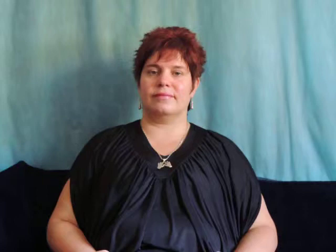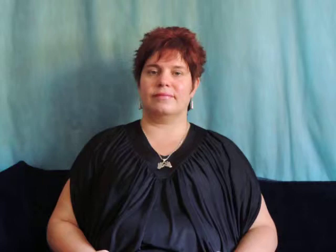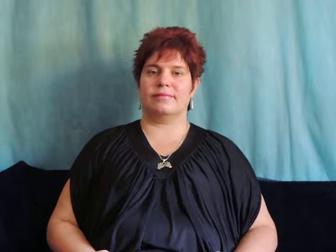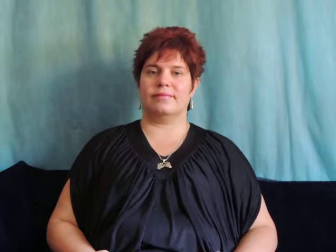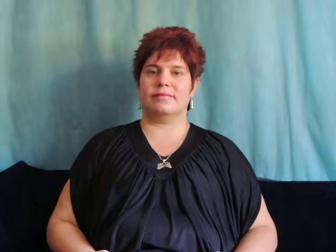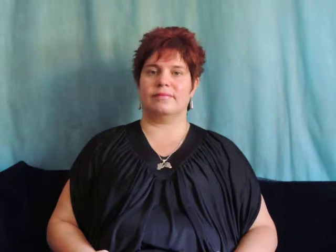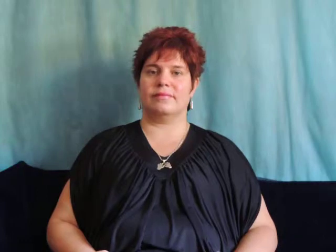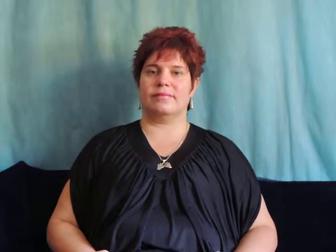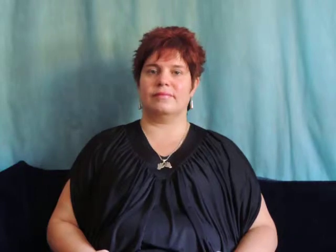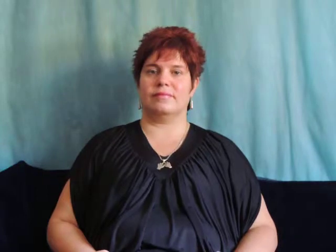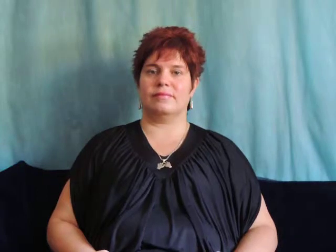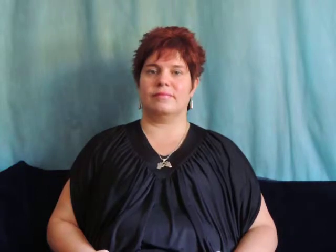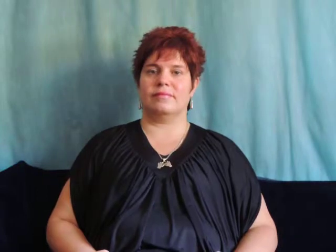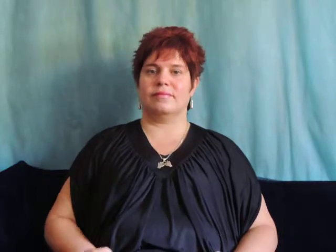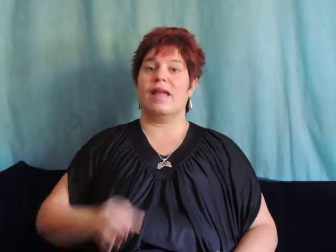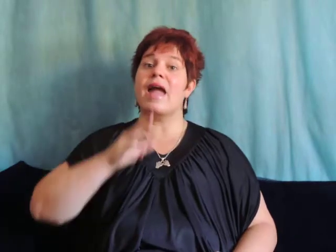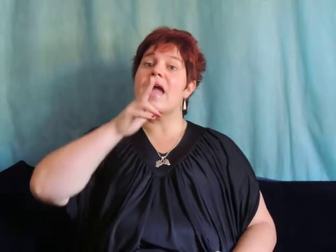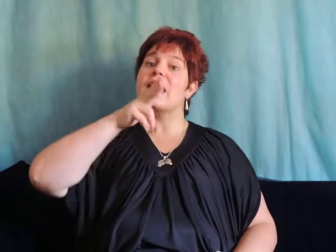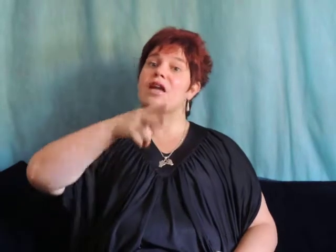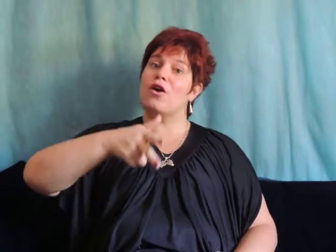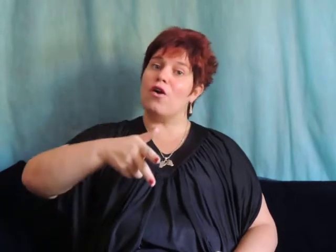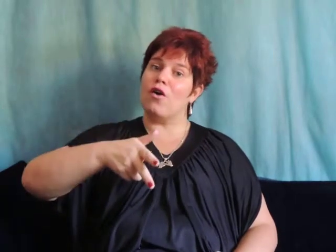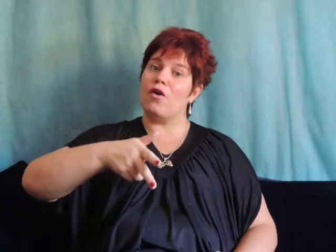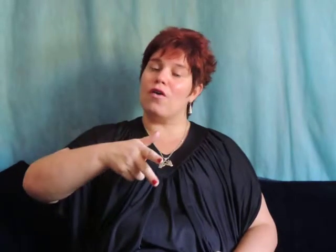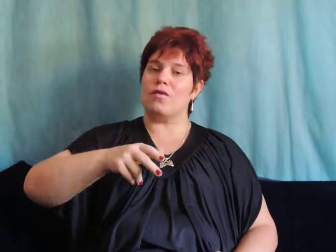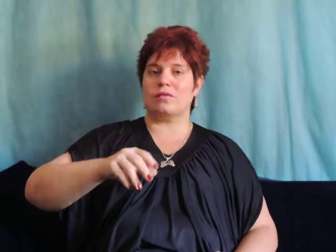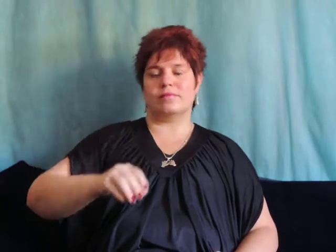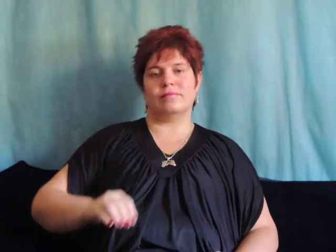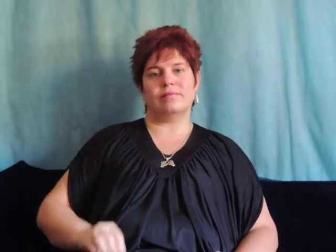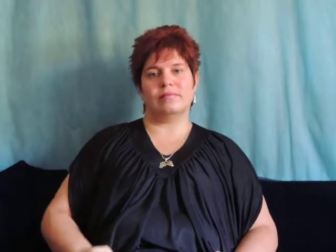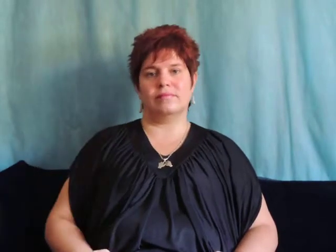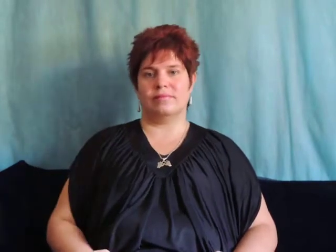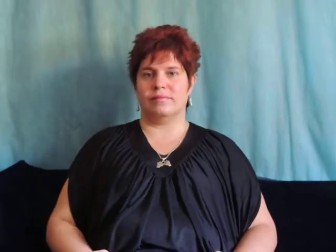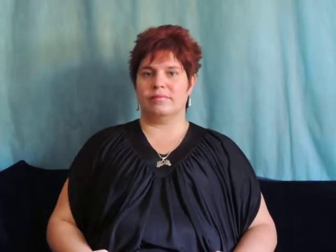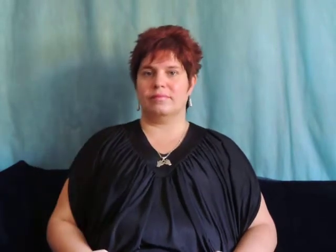Hijo